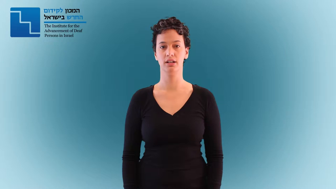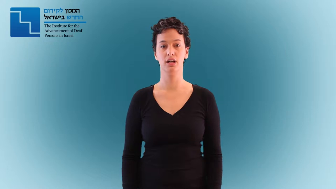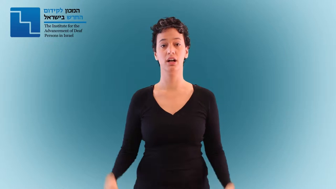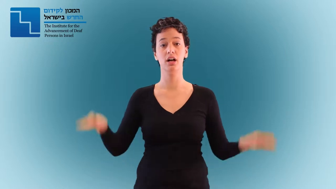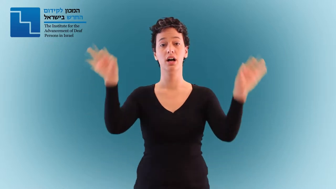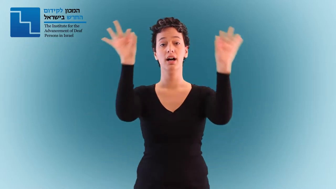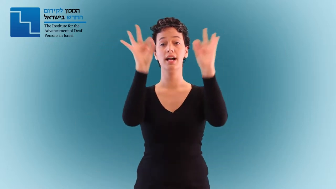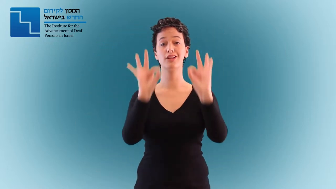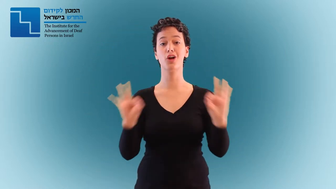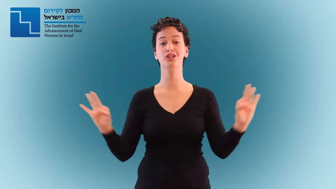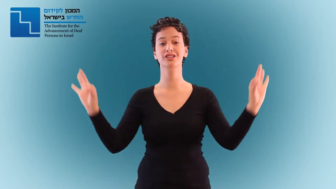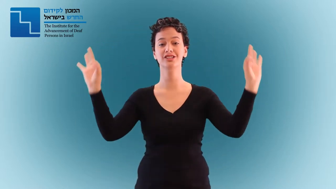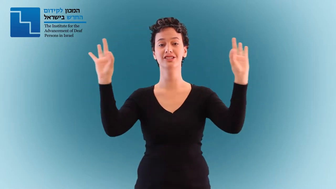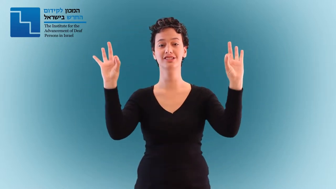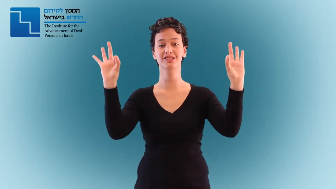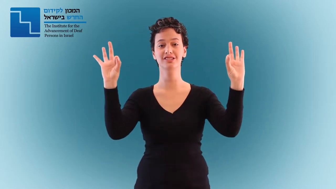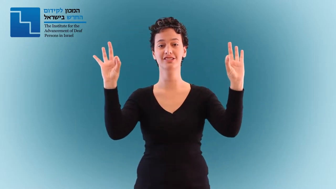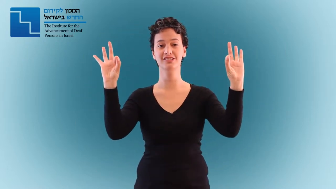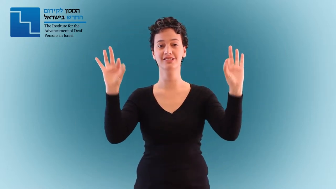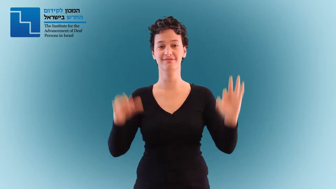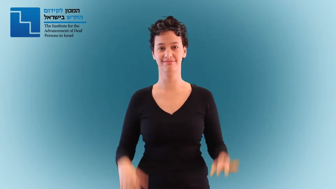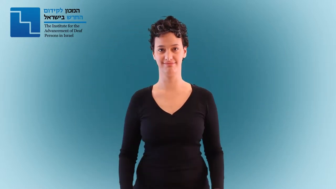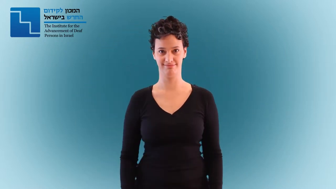קדוש